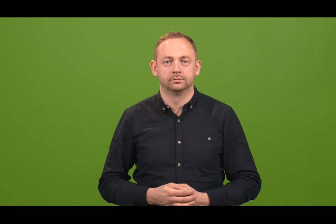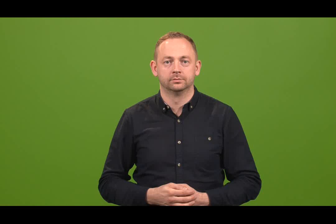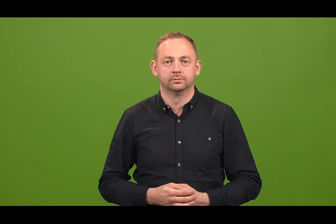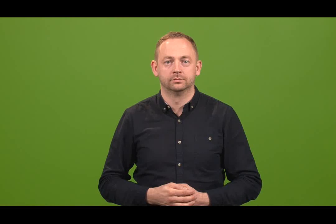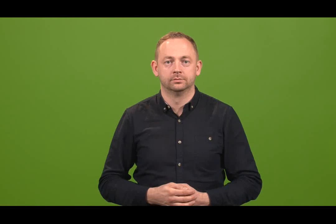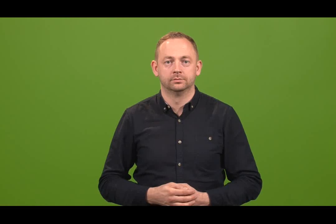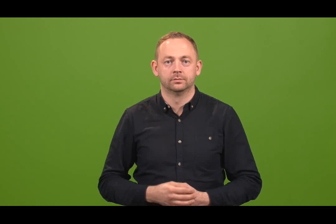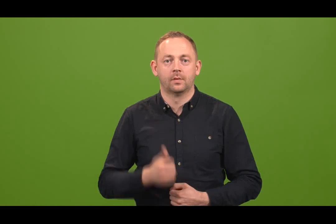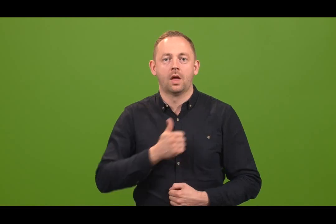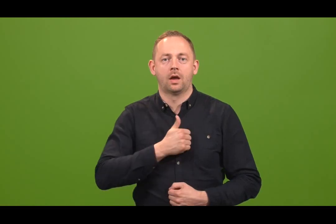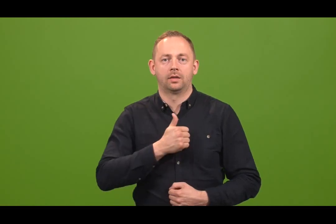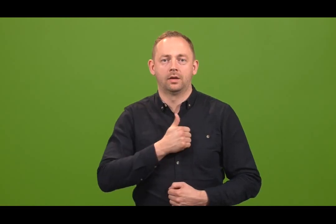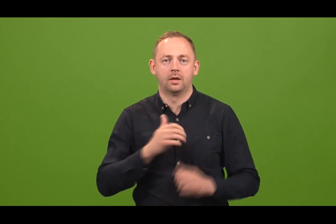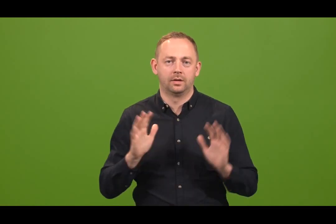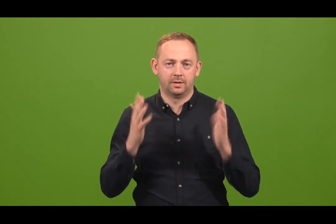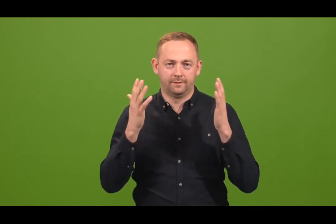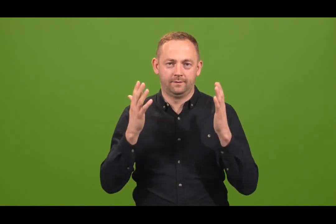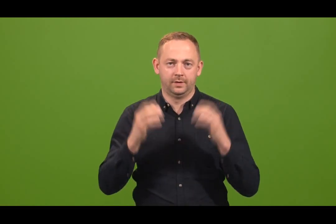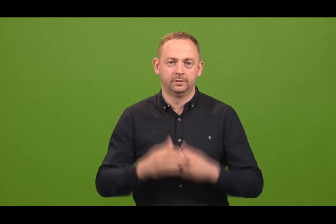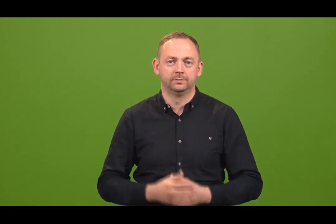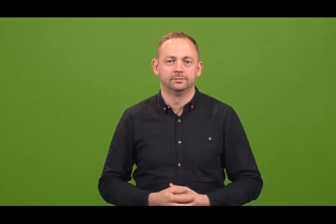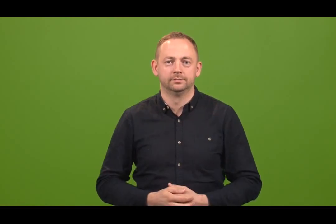Einkalíf